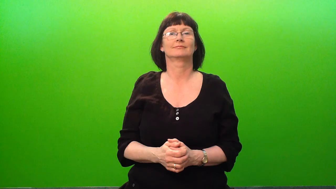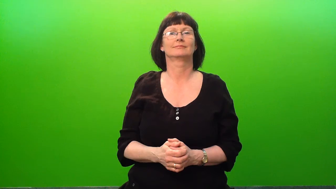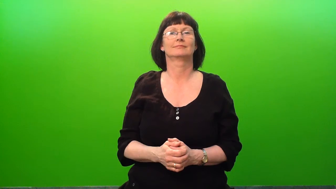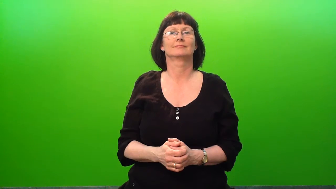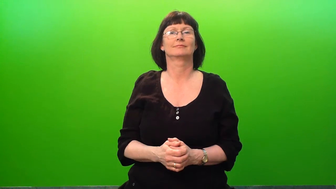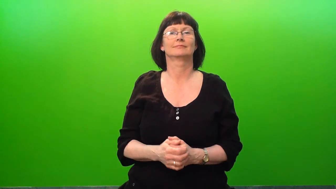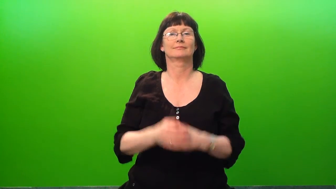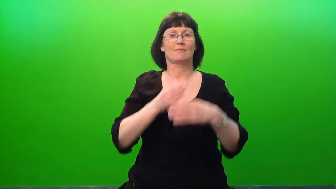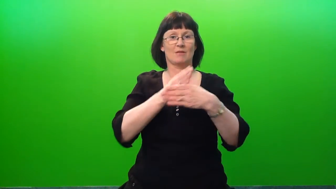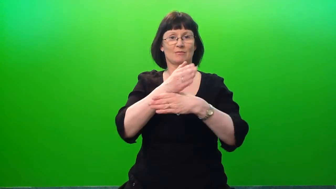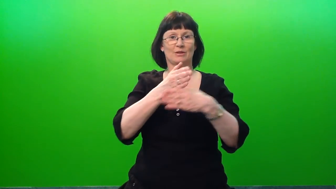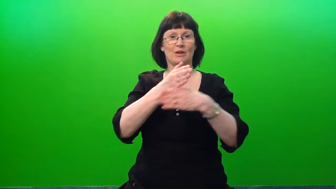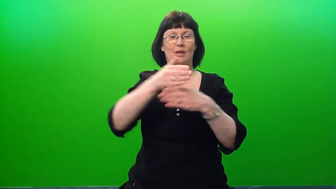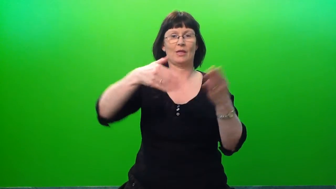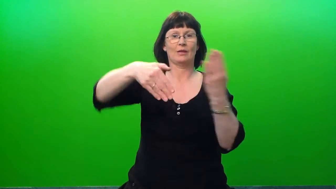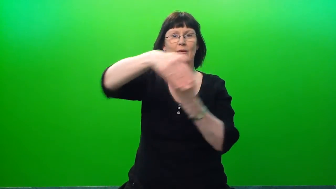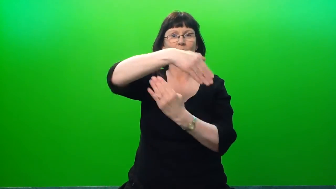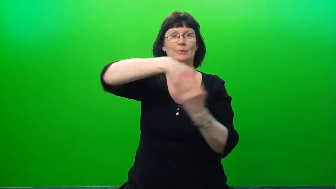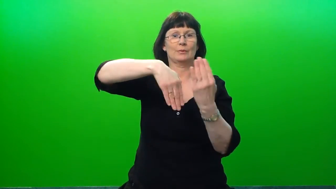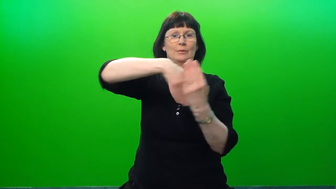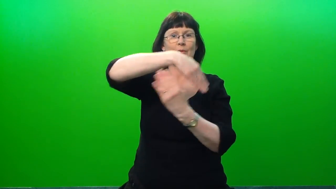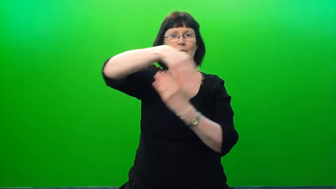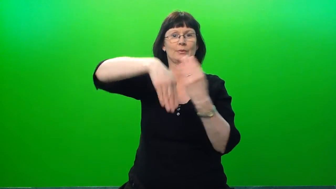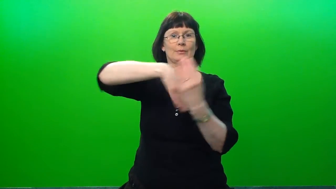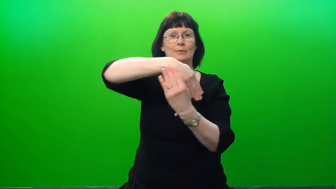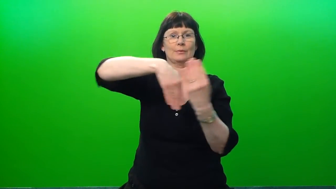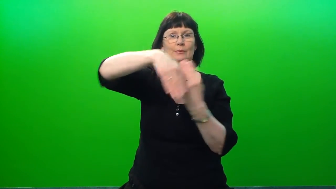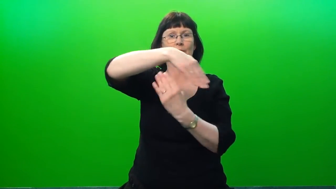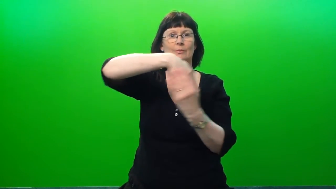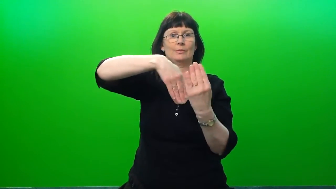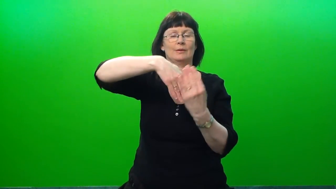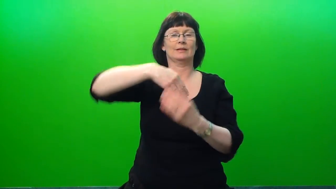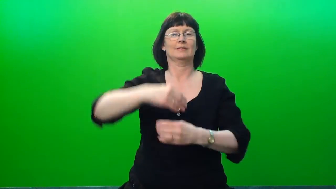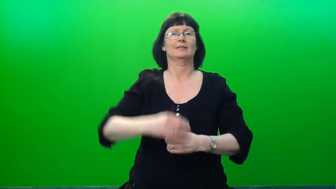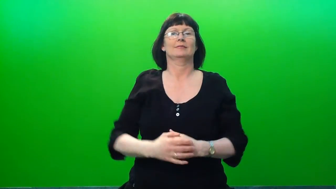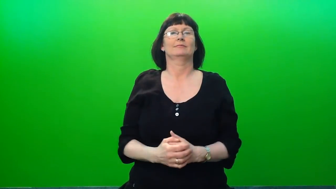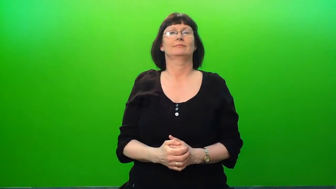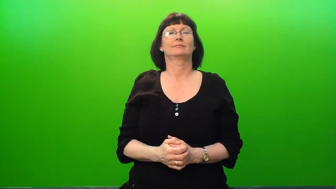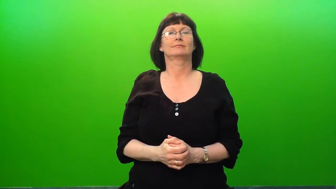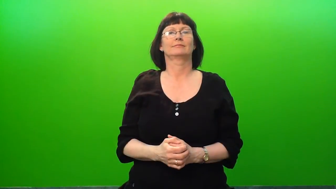Brauðvél